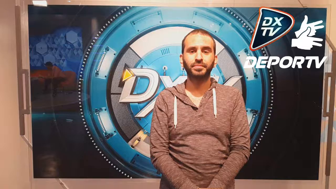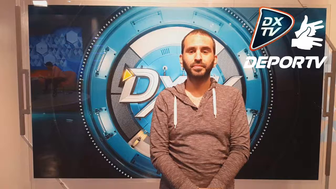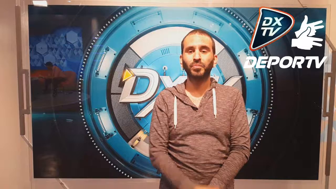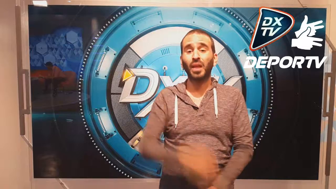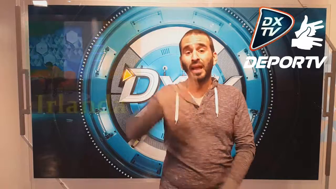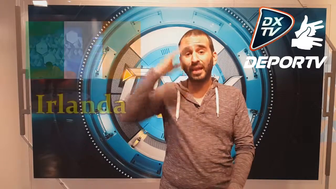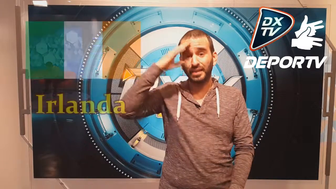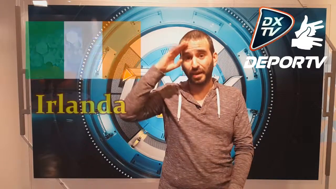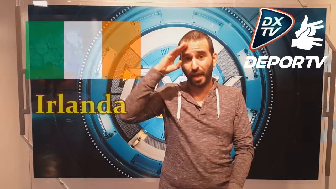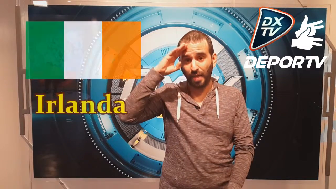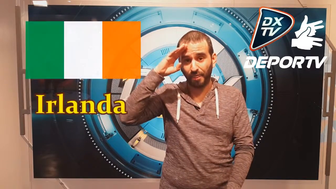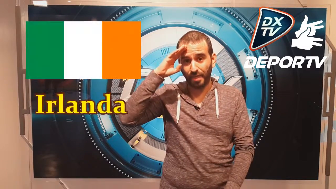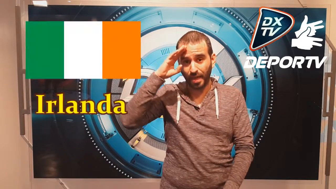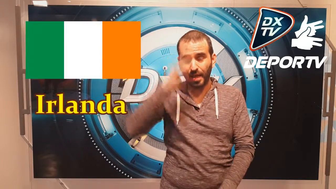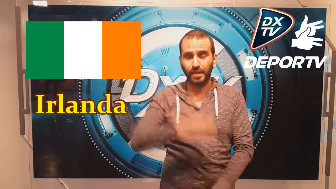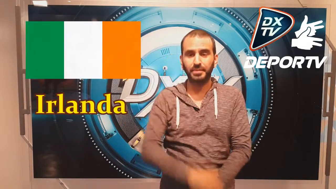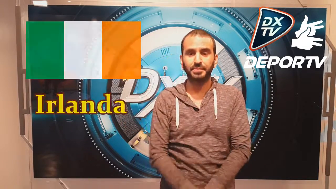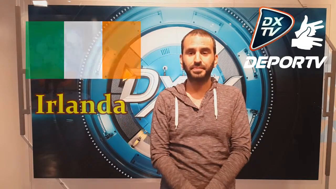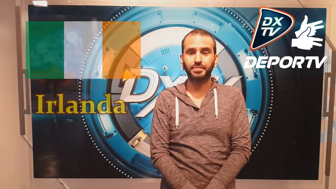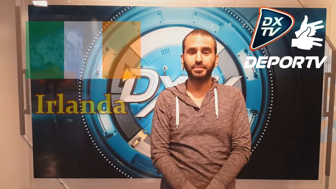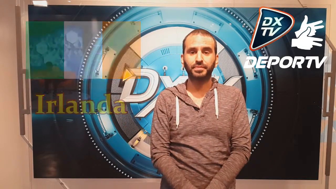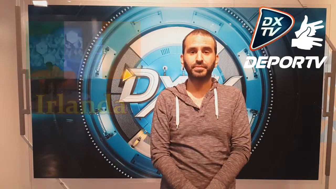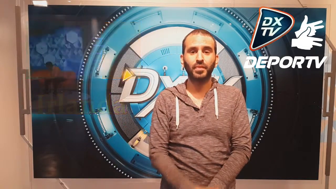IRLANDA